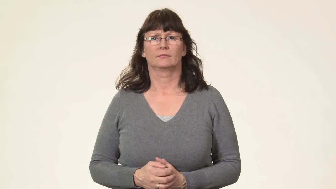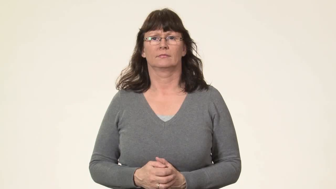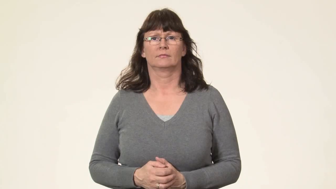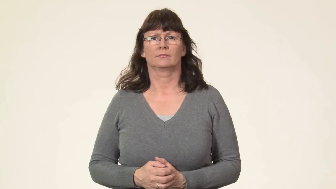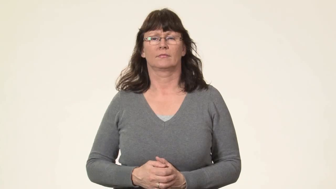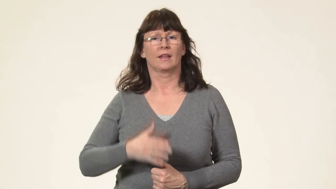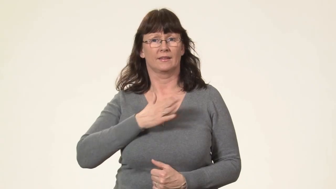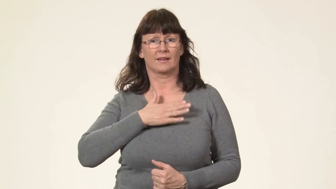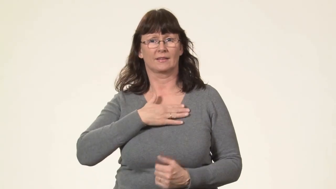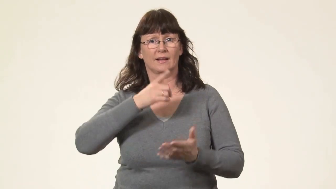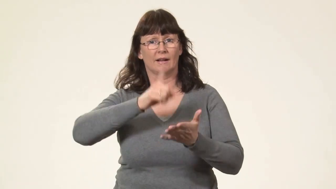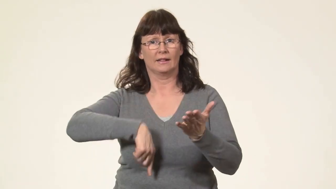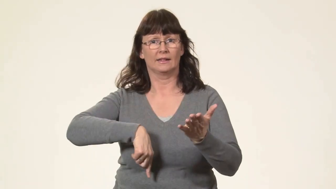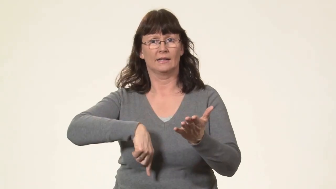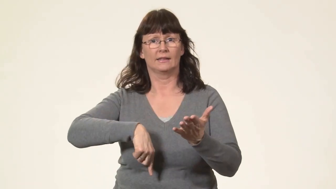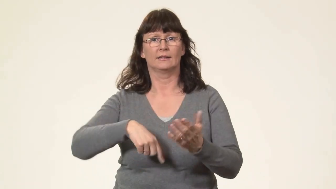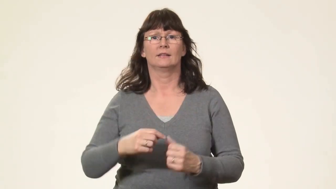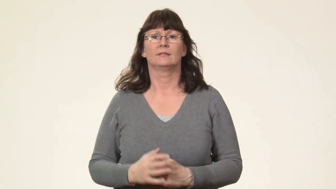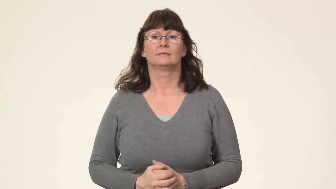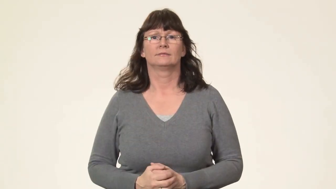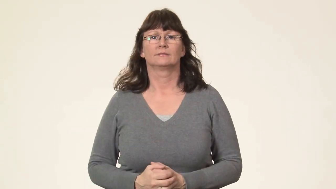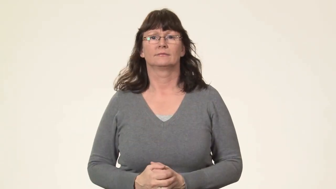Hjartagalli